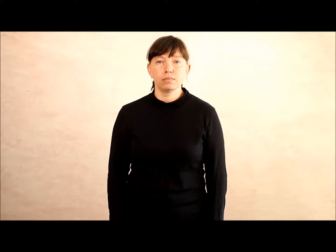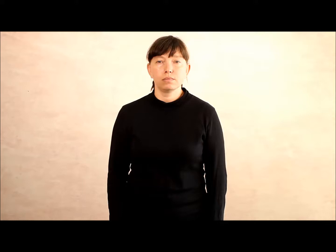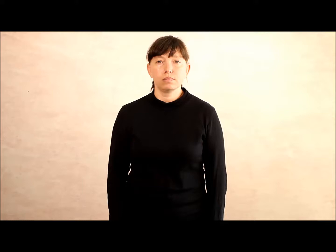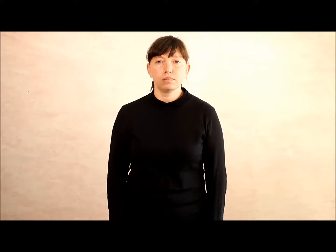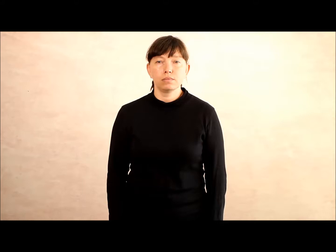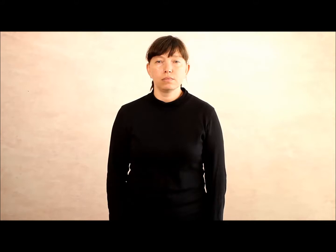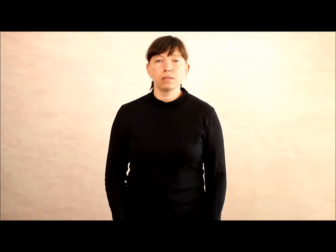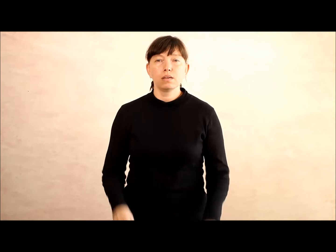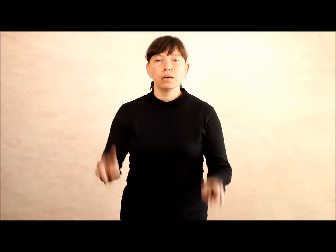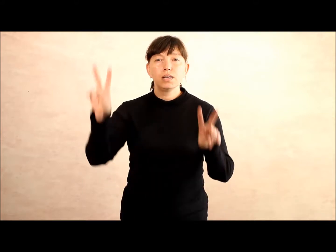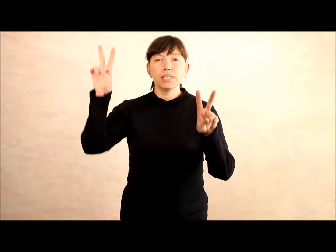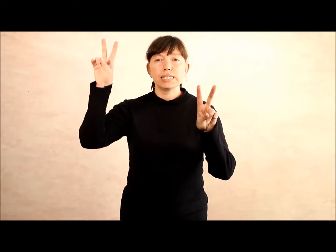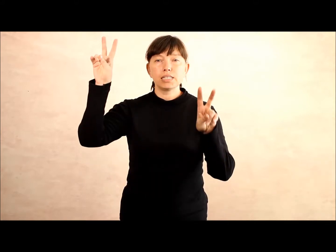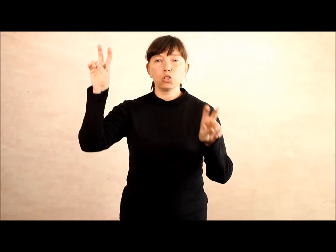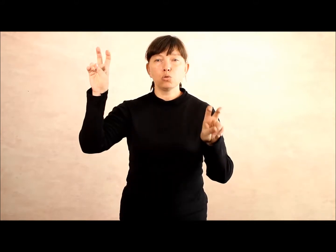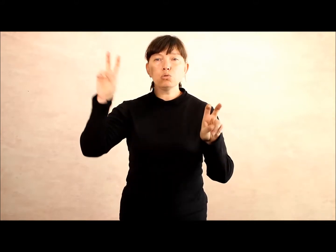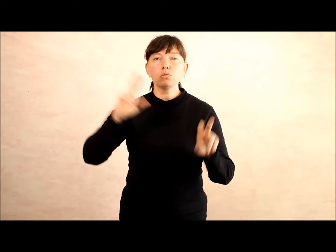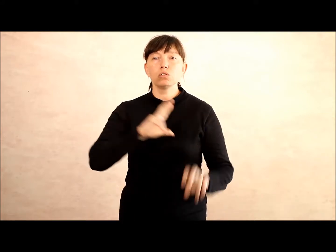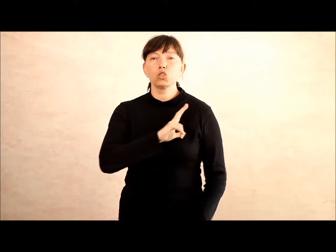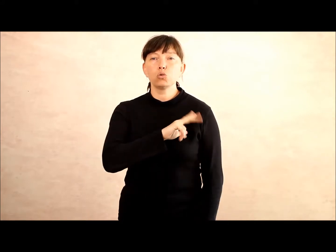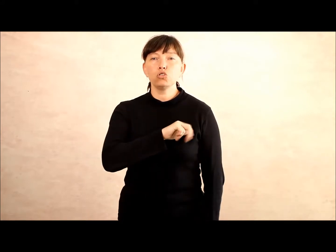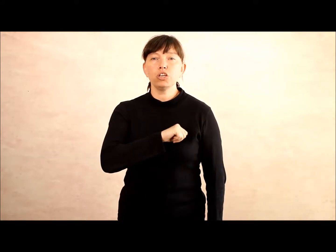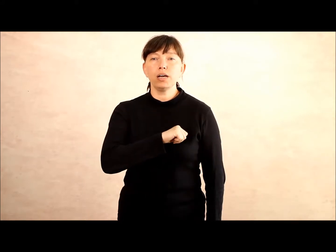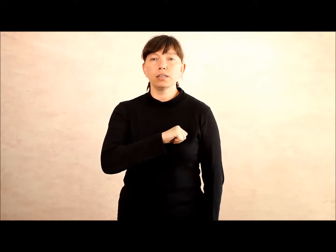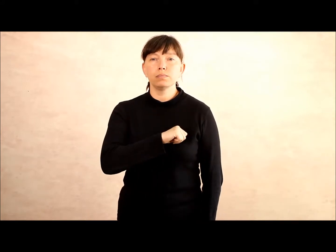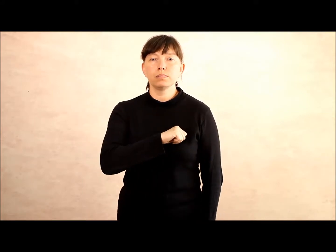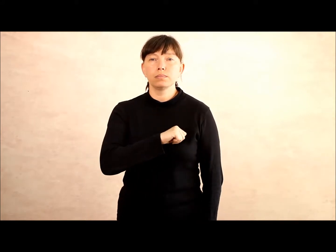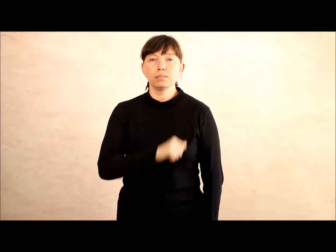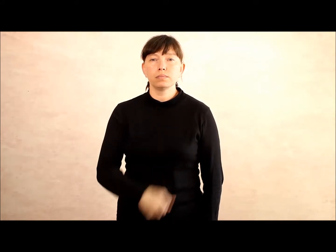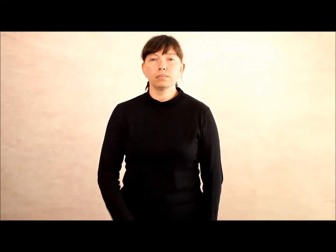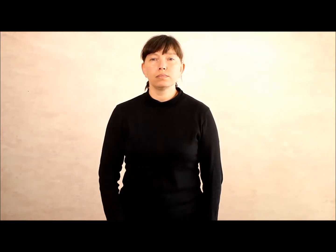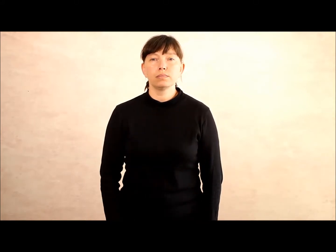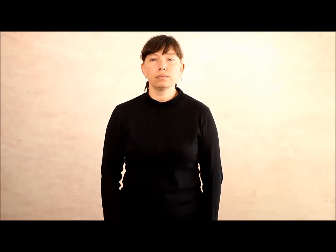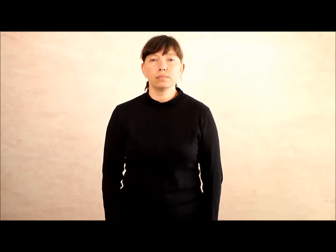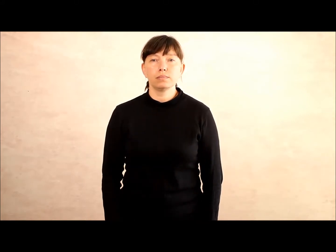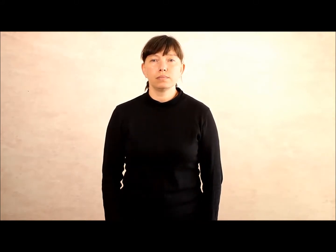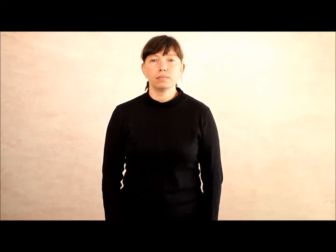Statut social